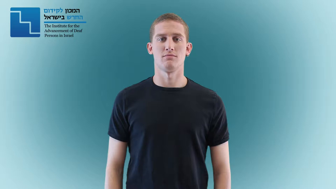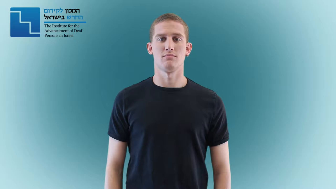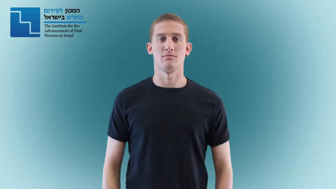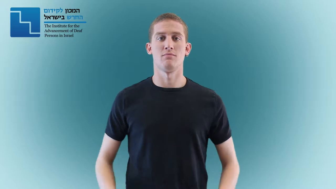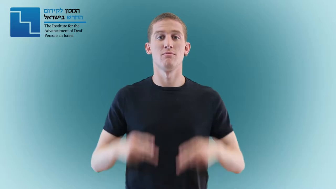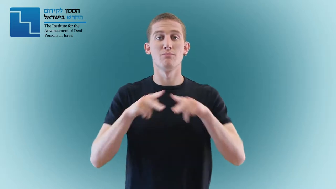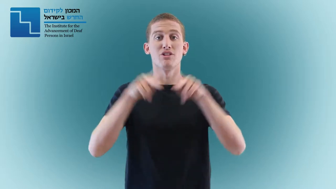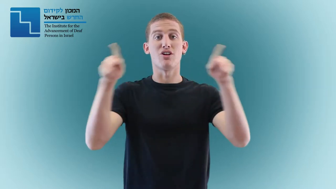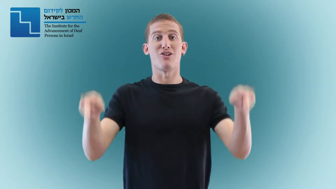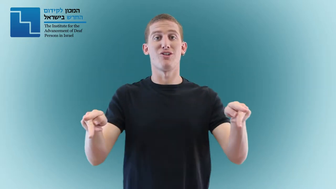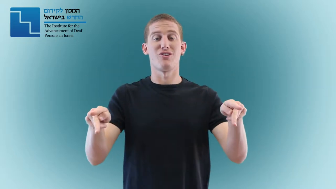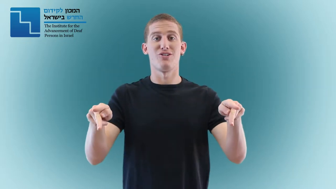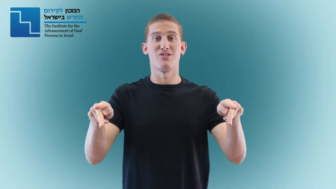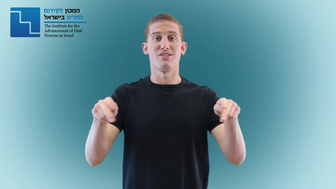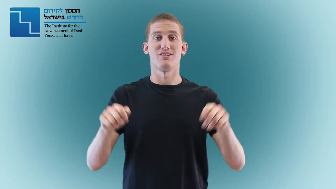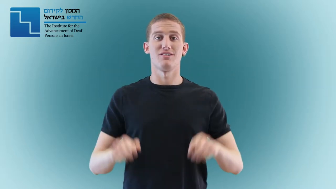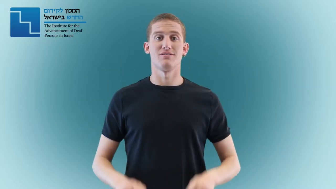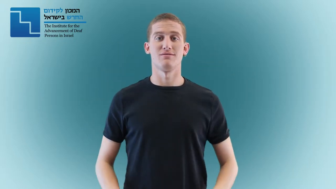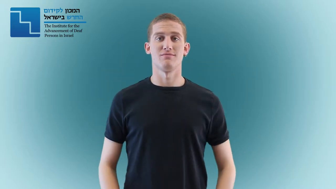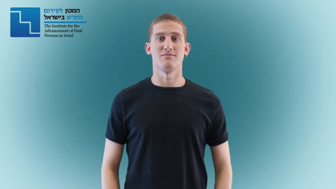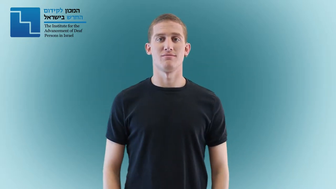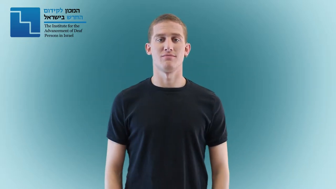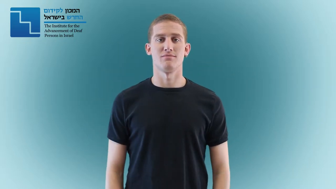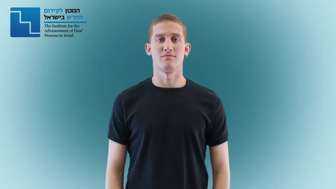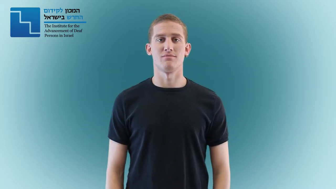פתרון